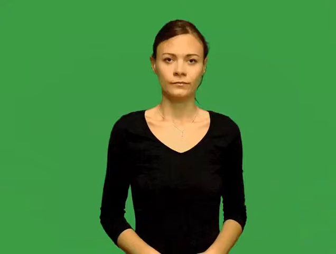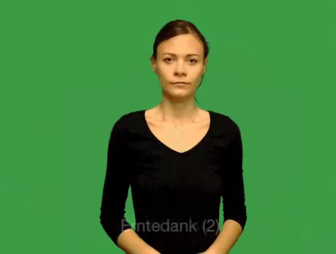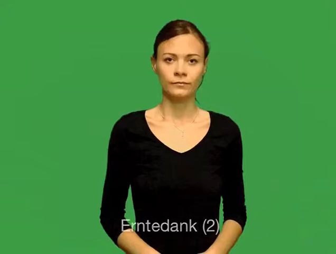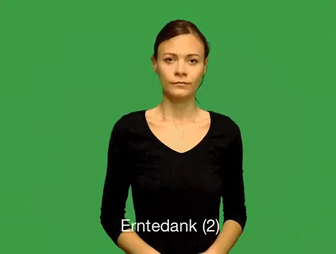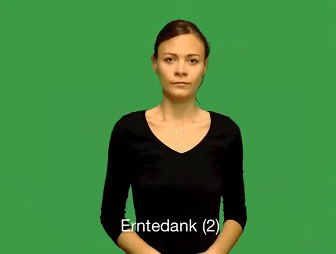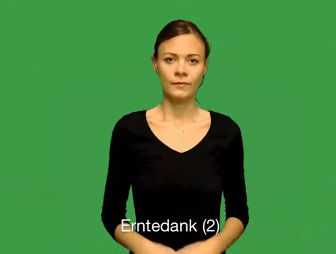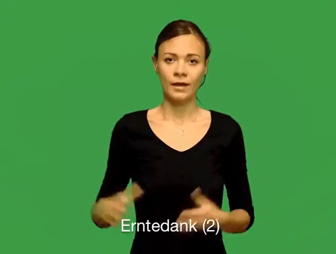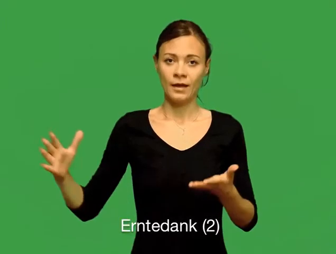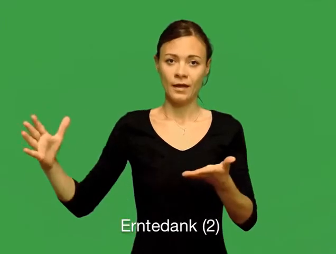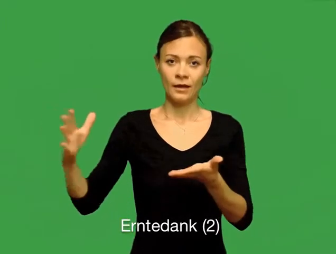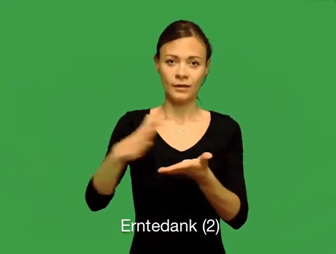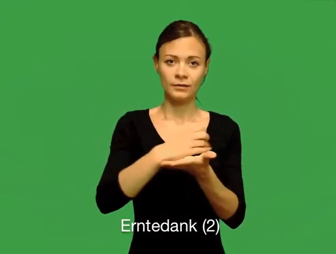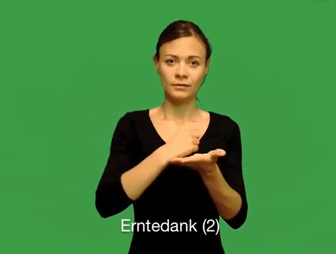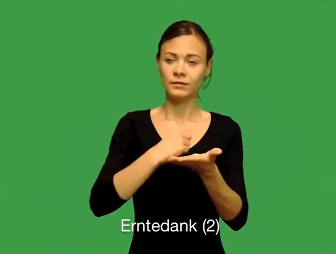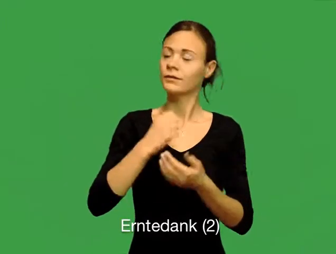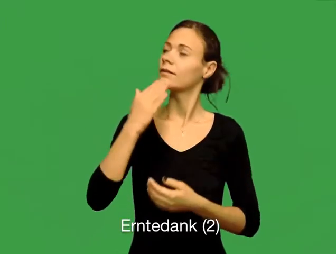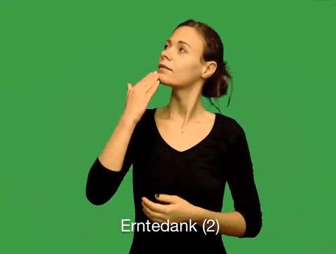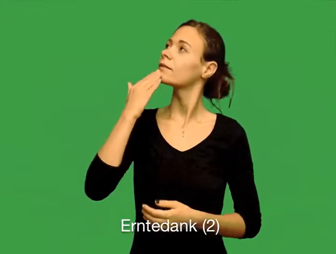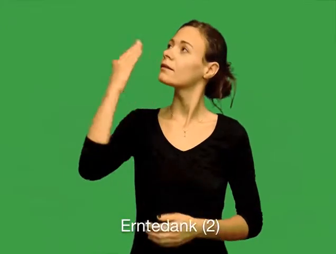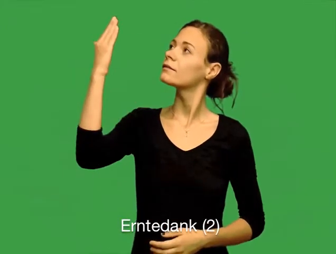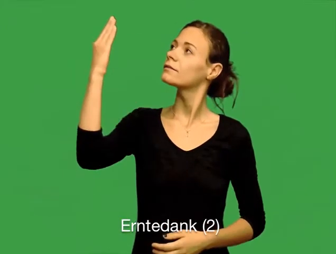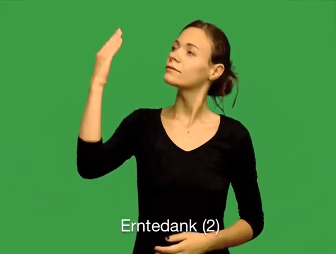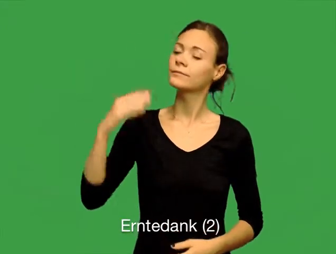Erntedank